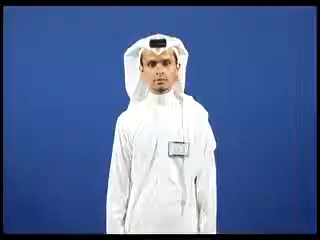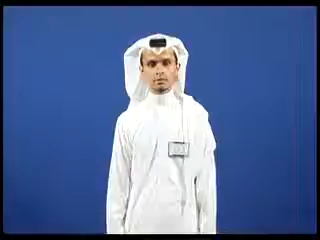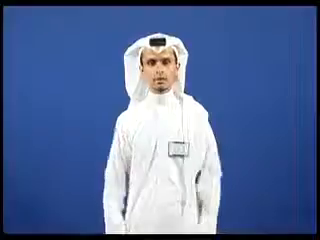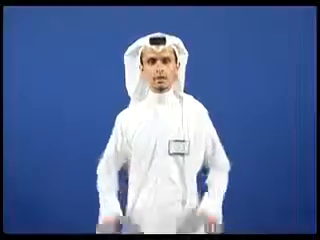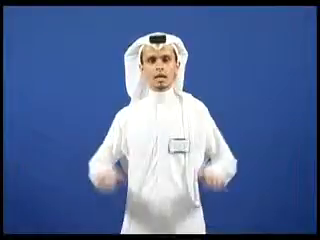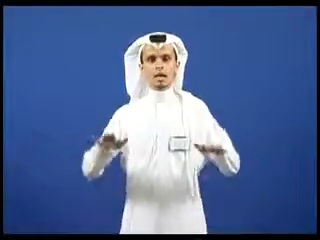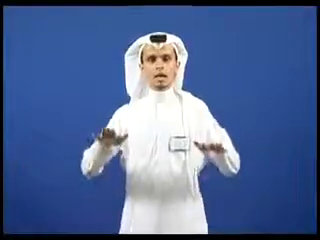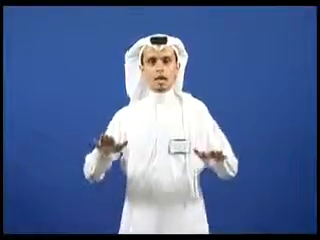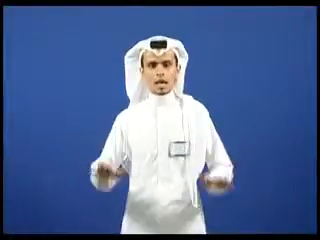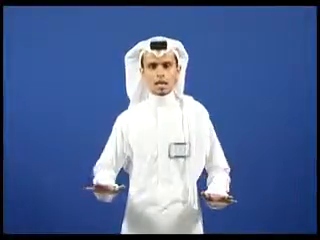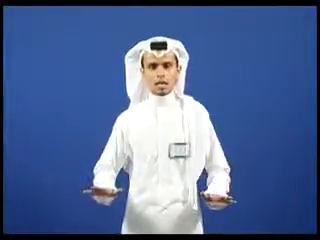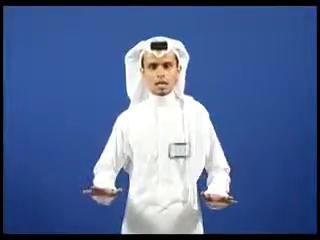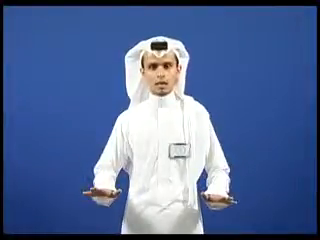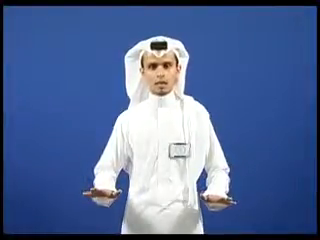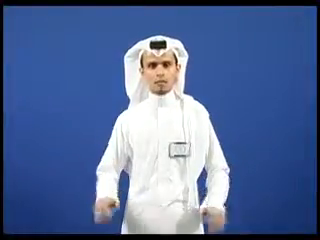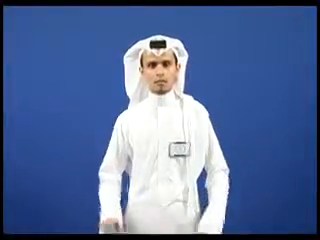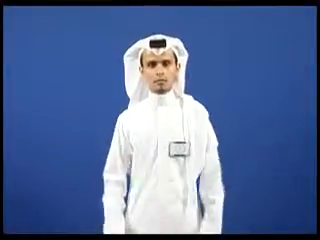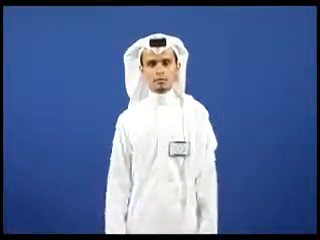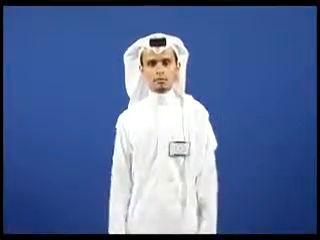كرسي